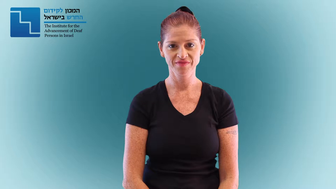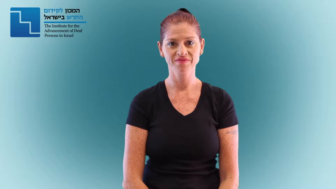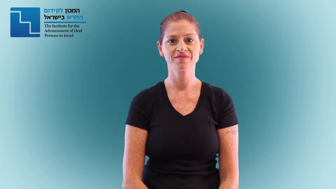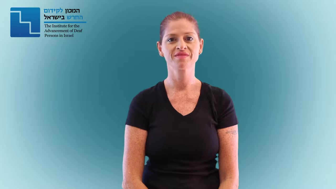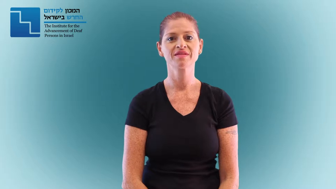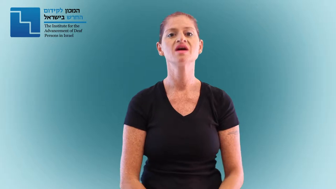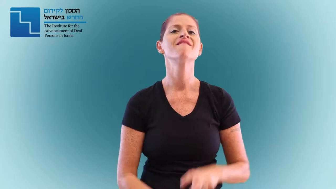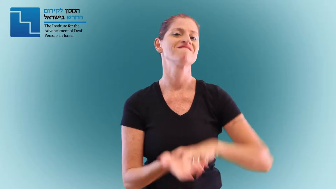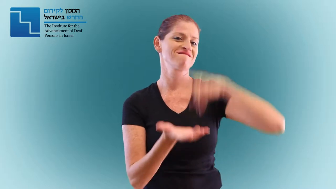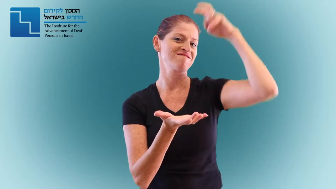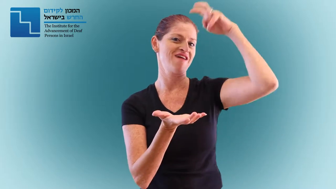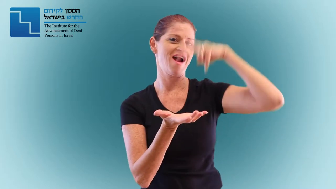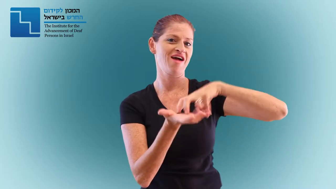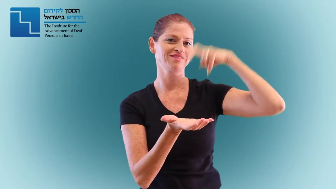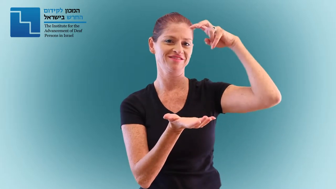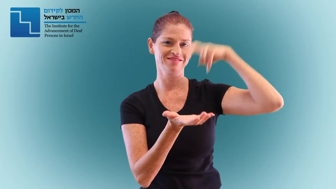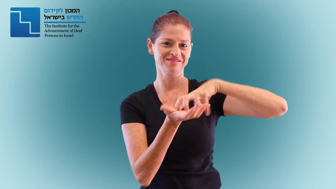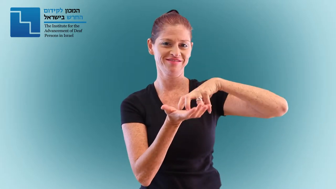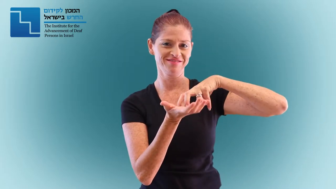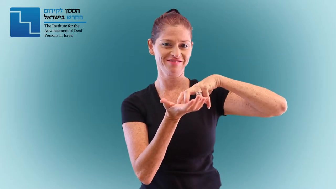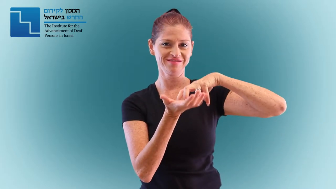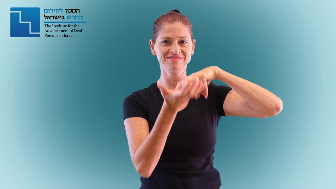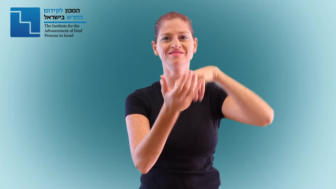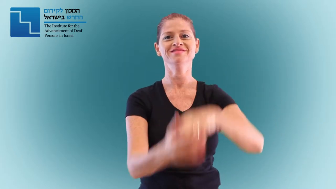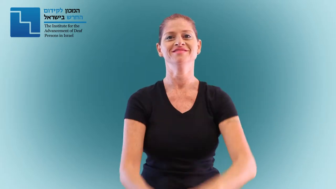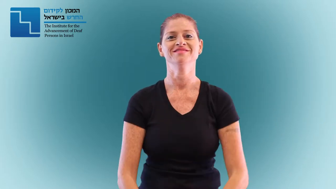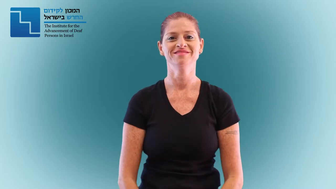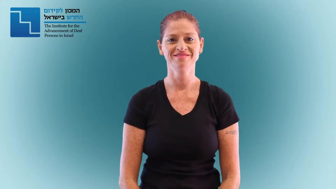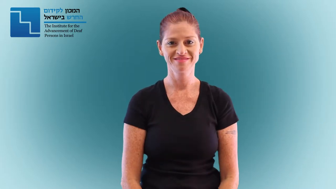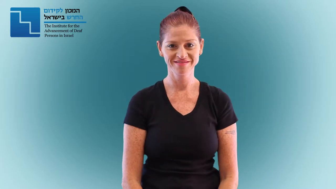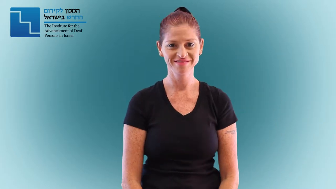לקפוץ